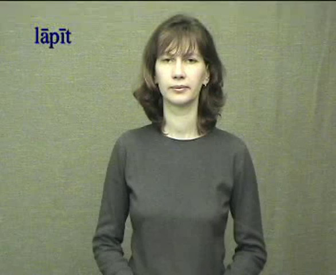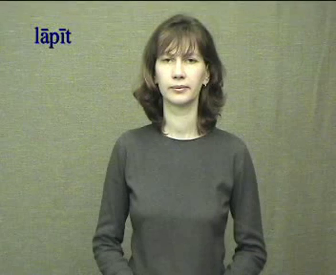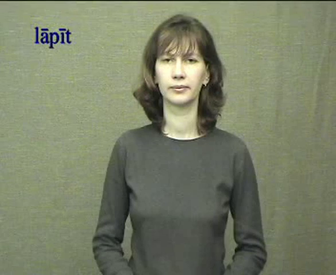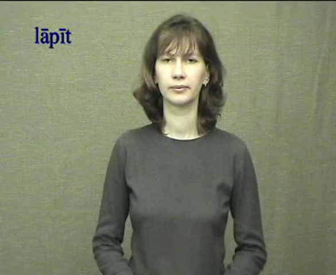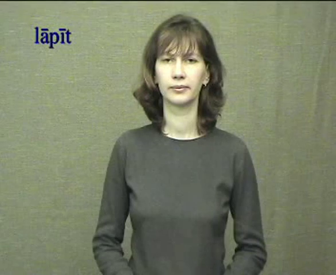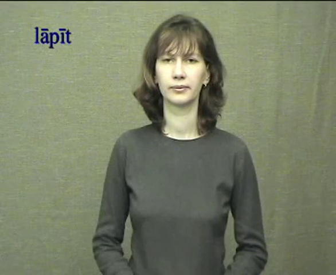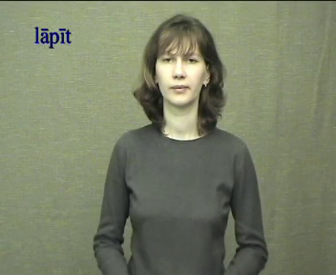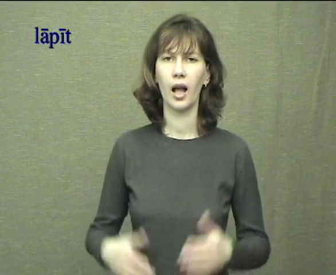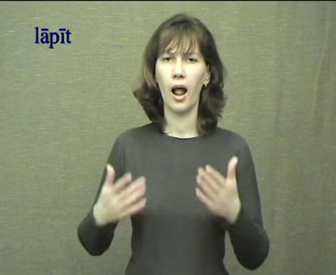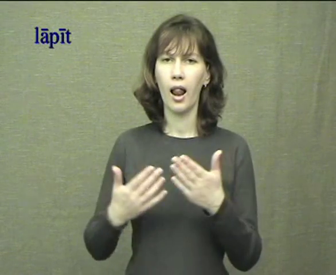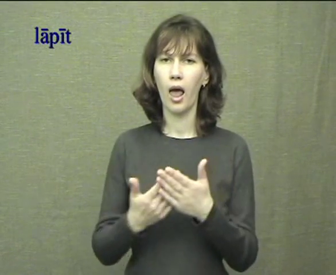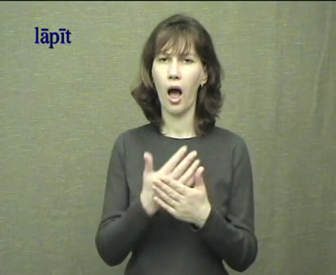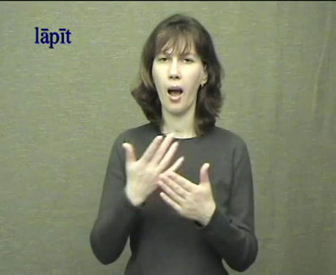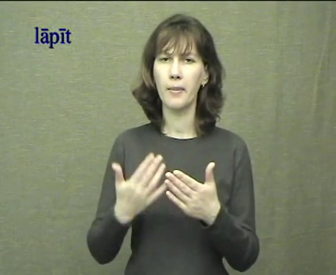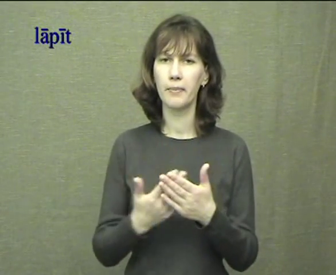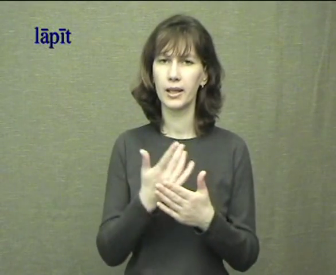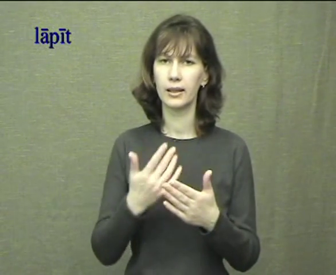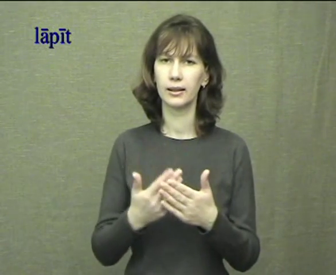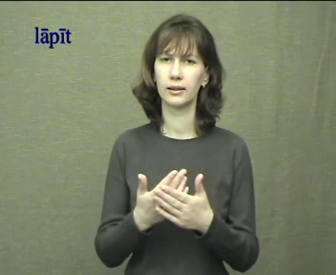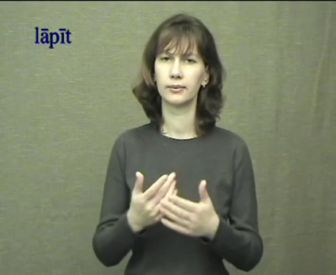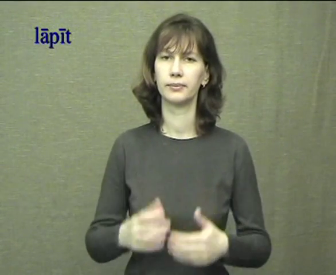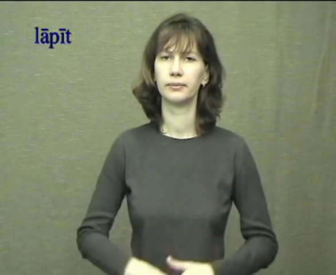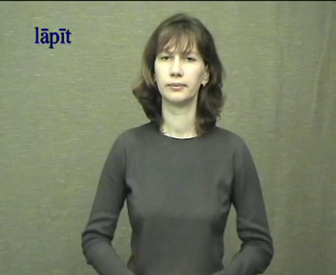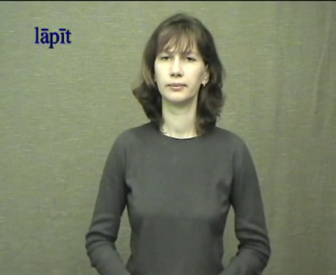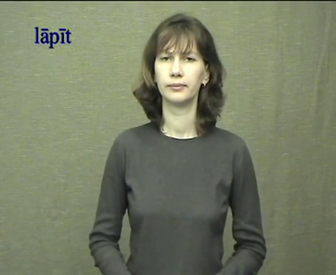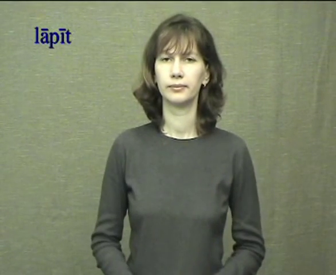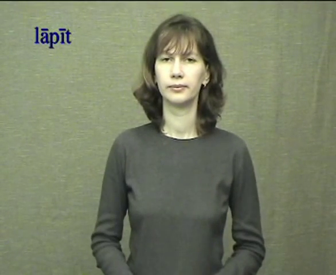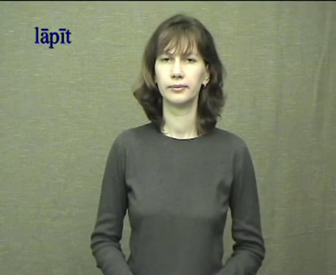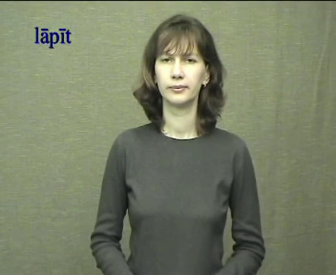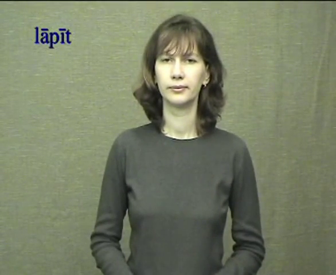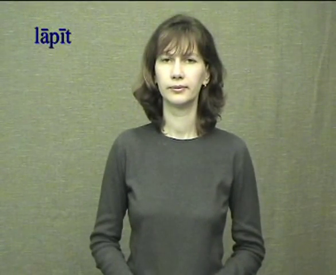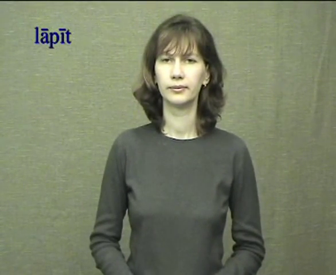lapit